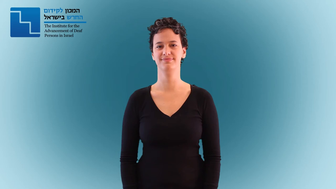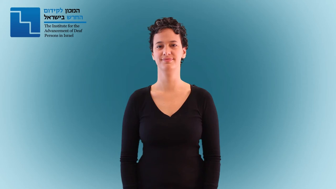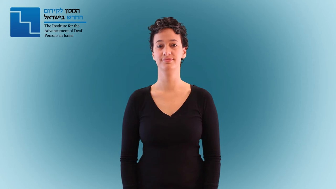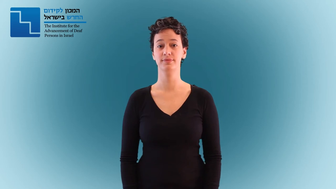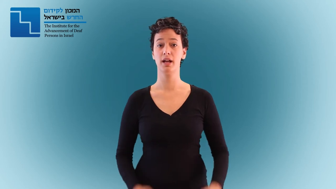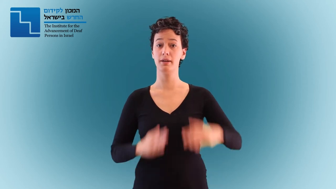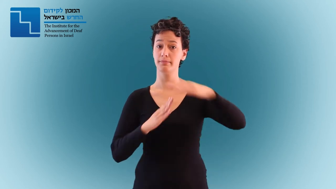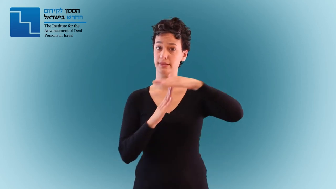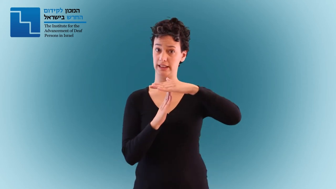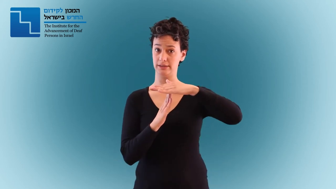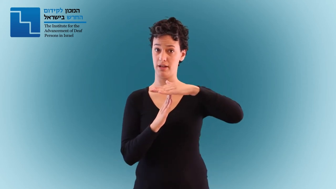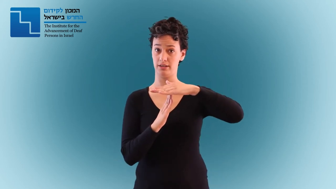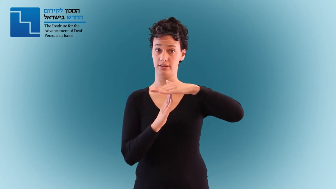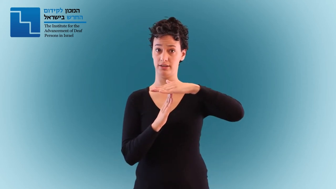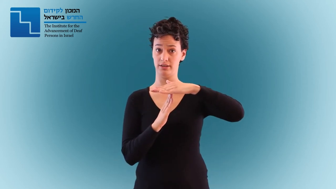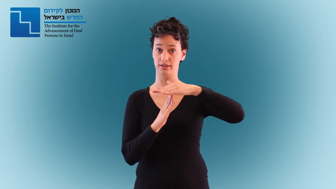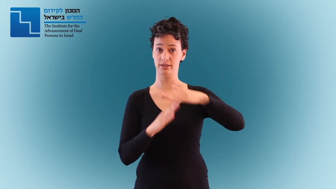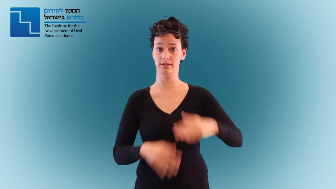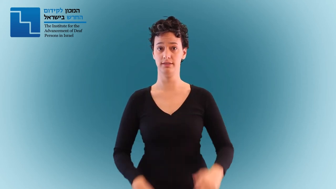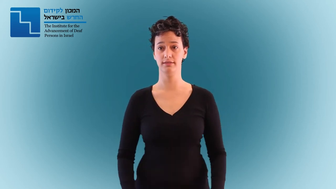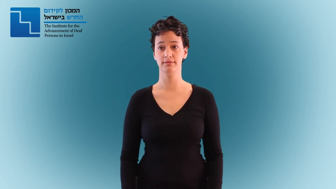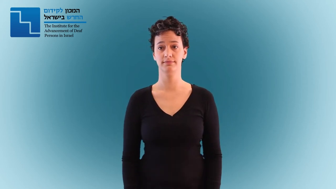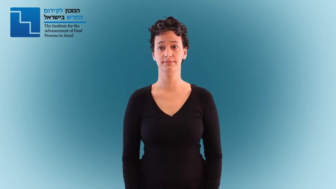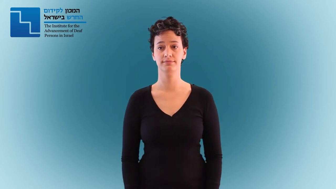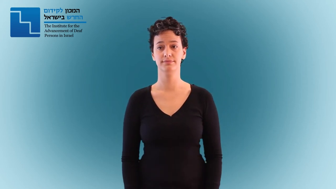פסק זמן